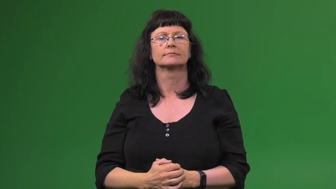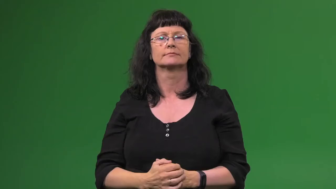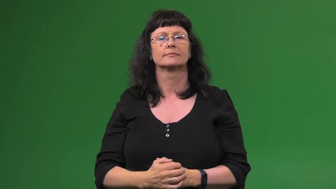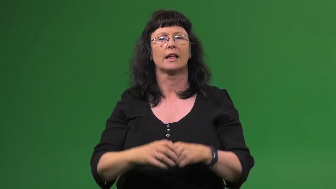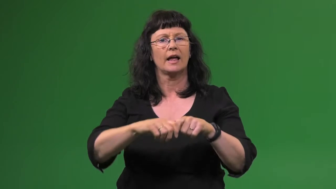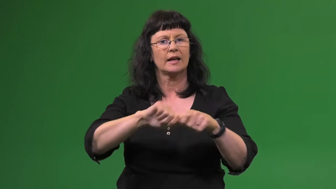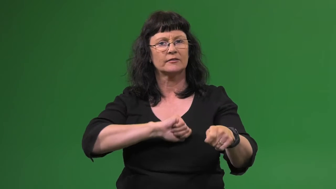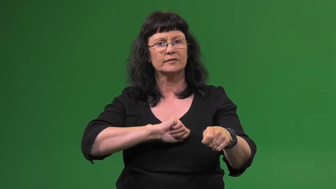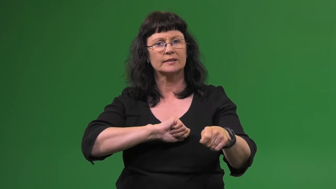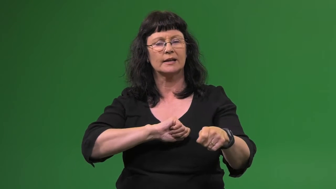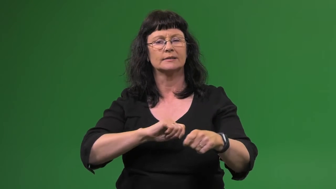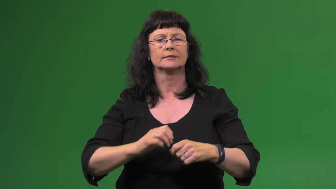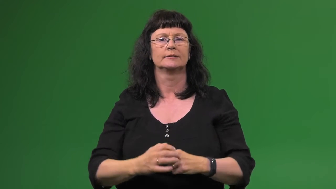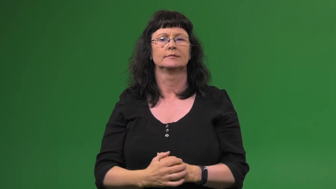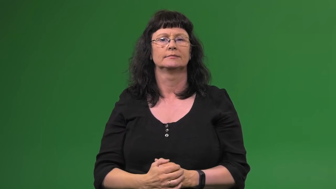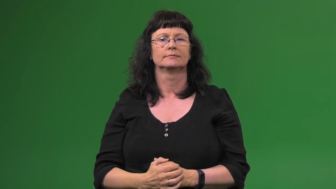Rifta